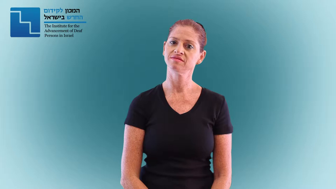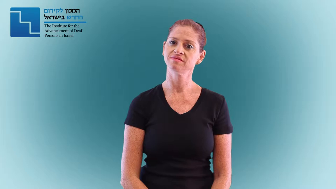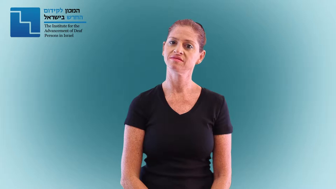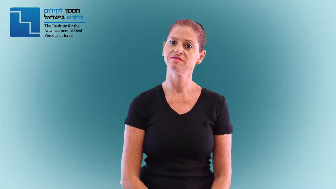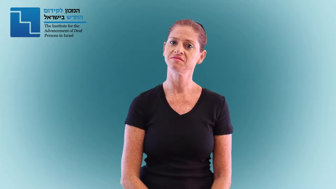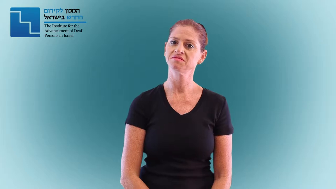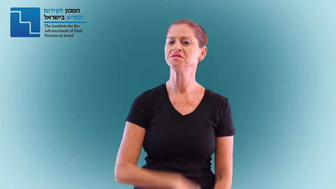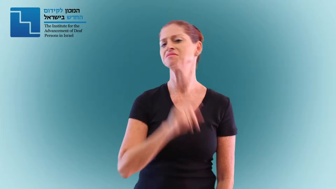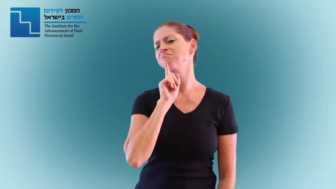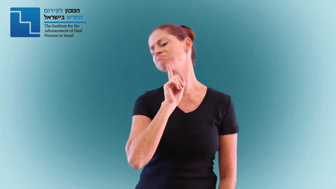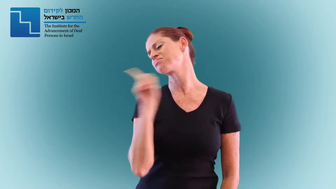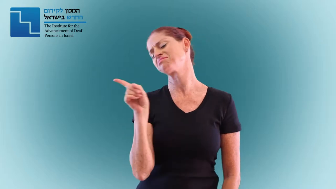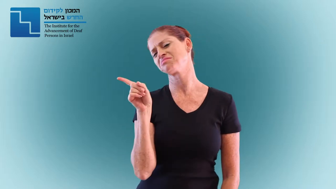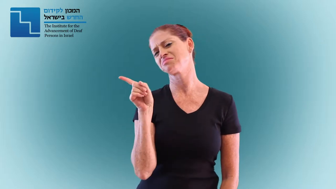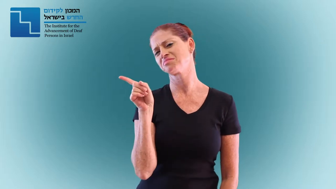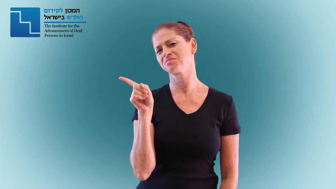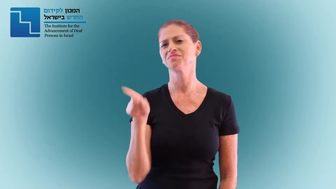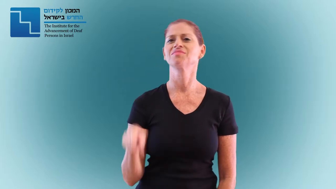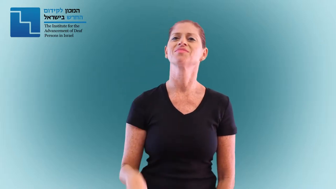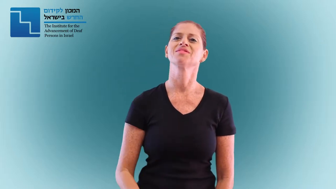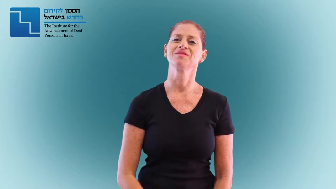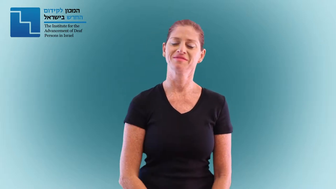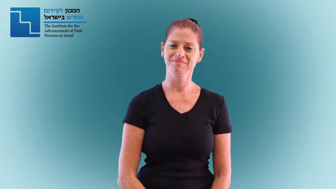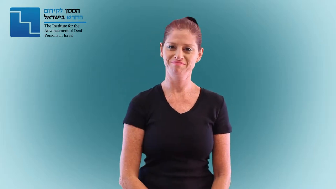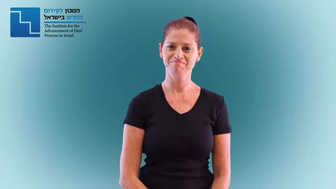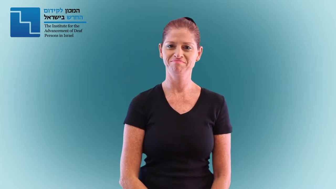טוב יותר (בהשוואה לאחר)